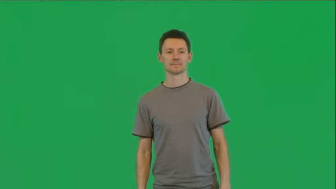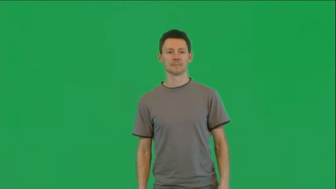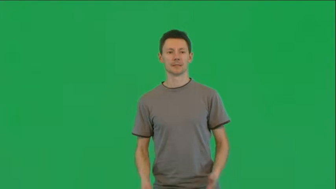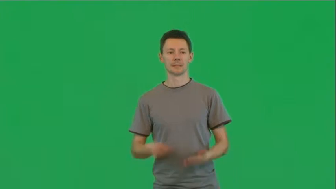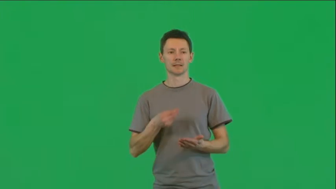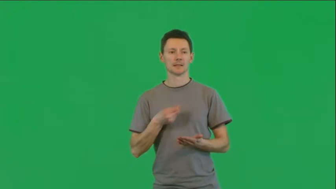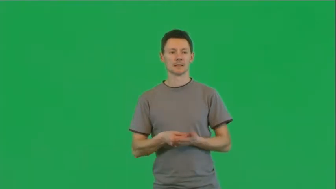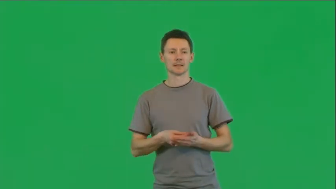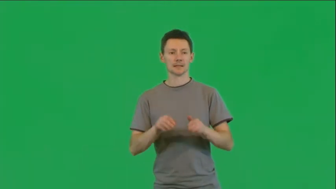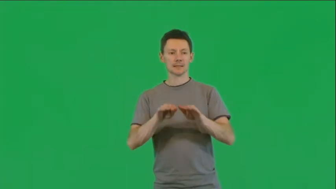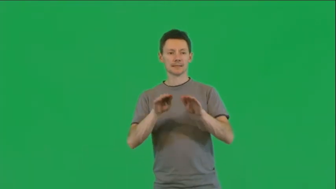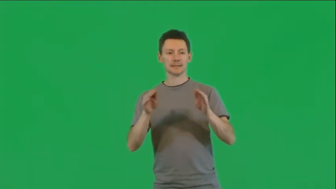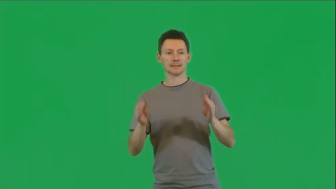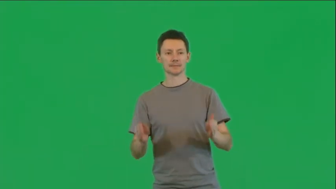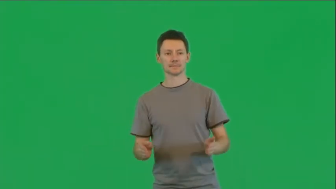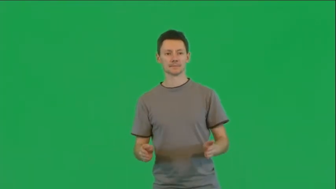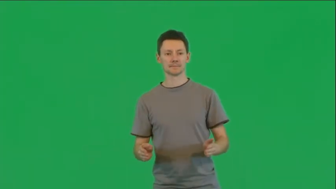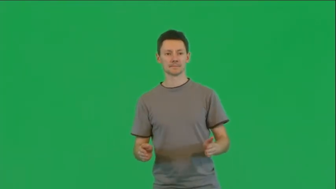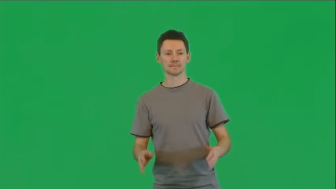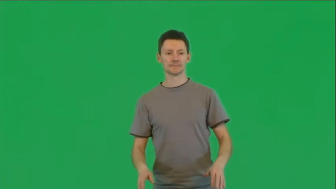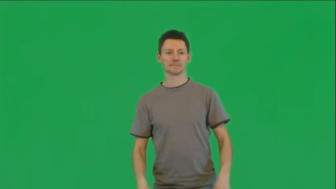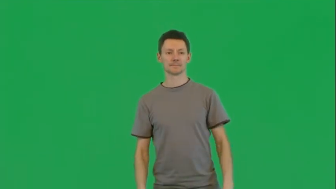kasa